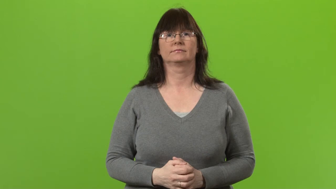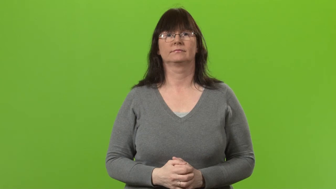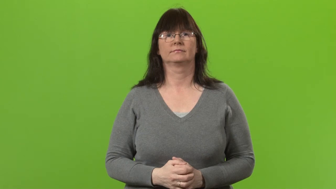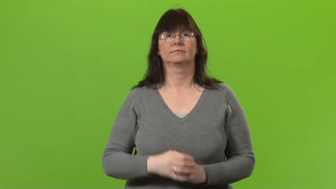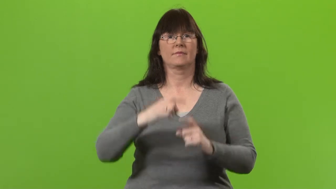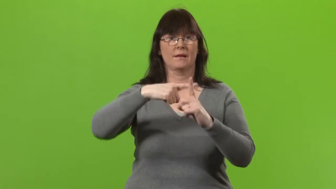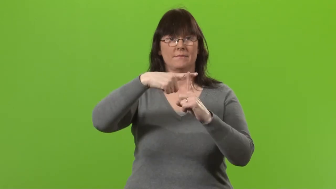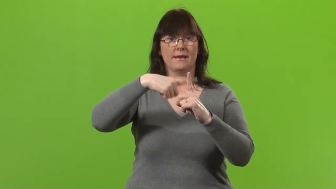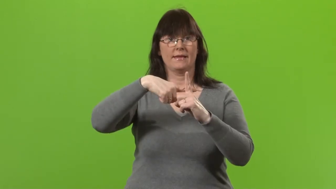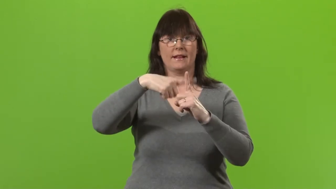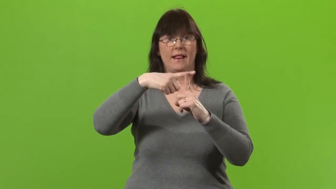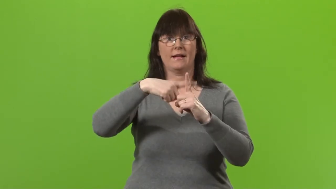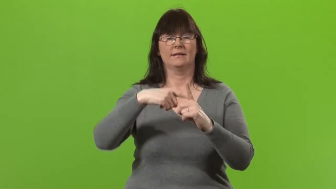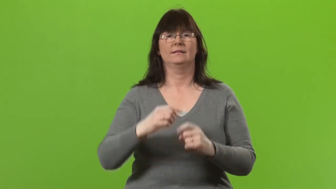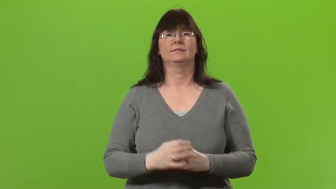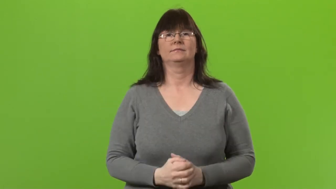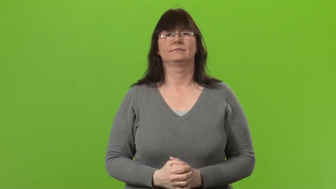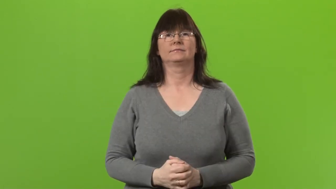Mæla